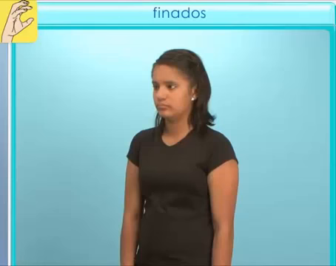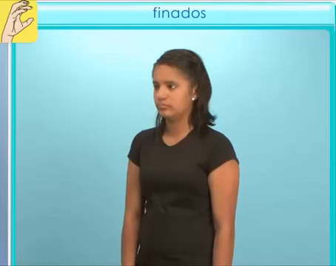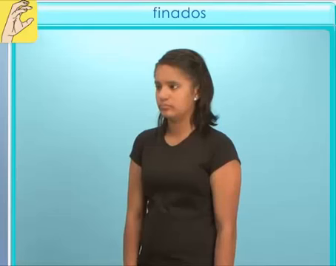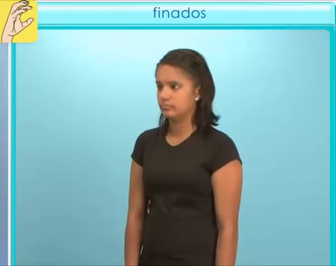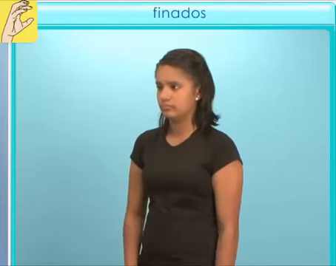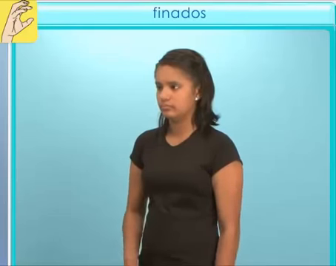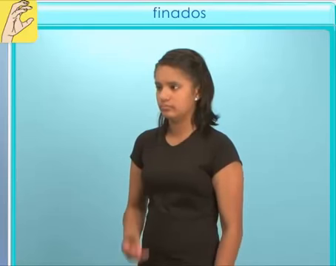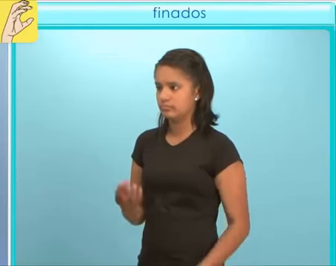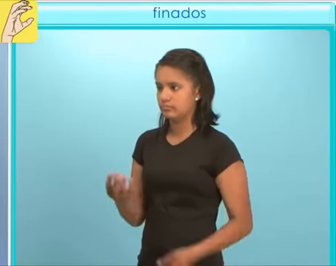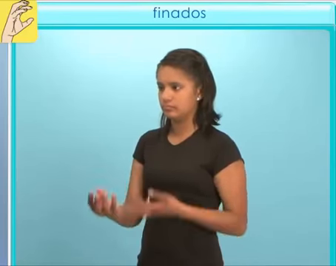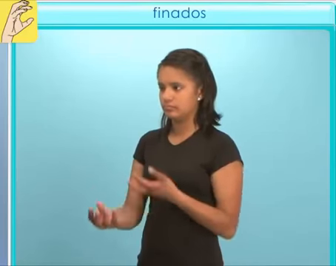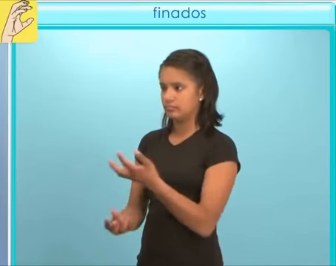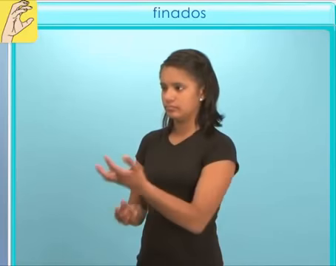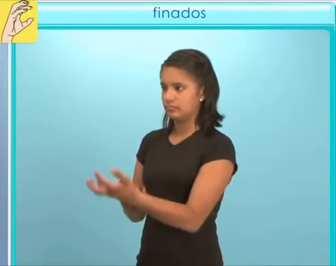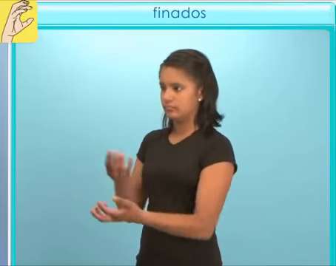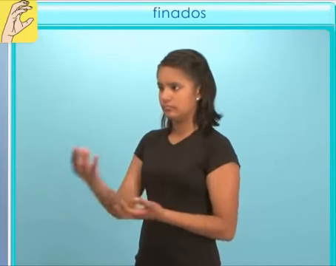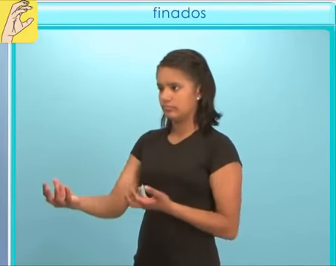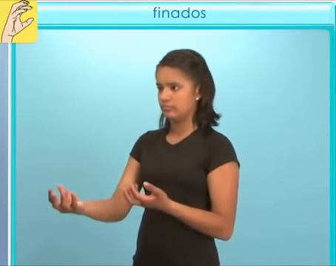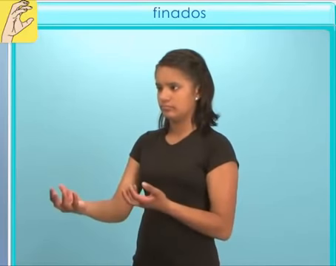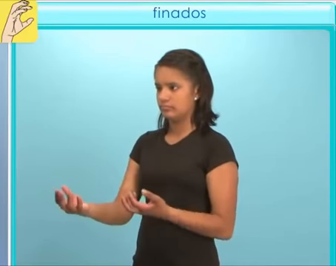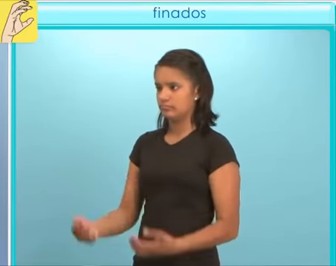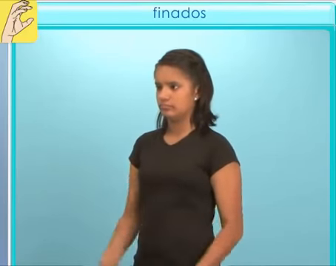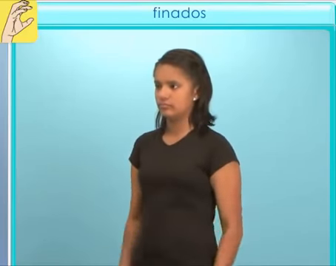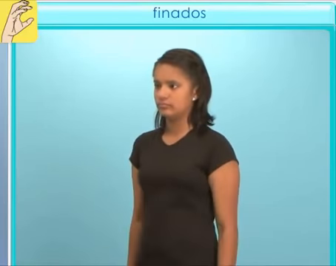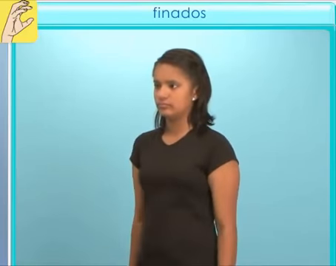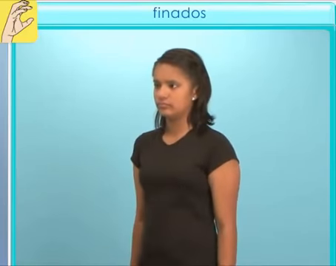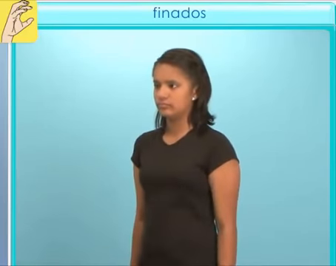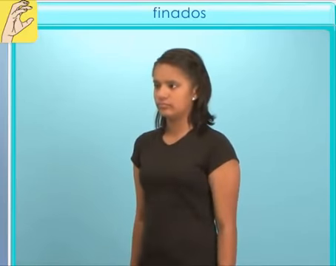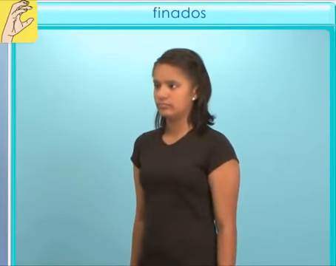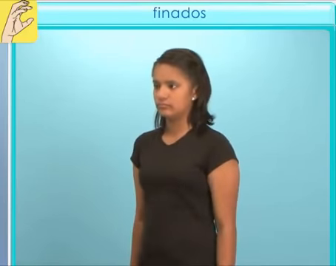FINADOS